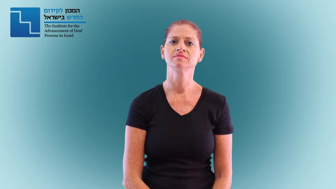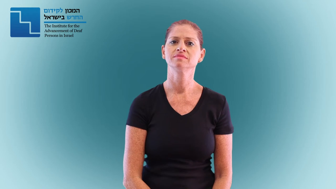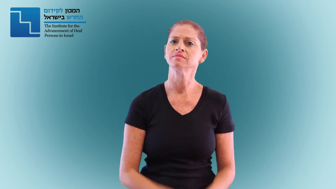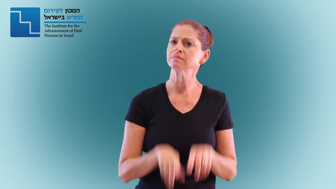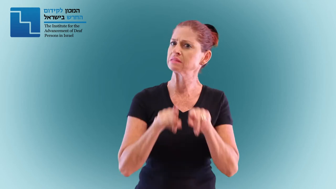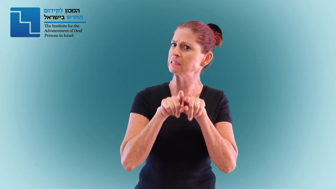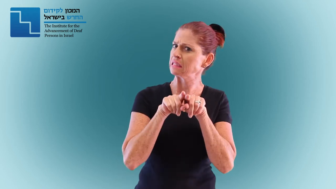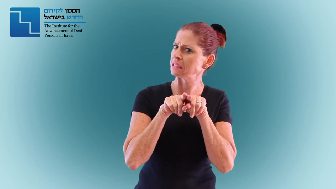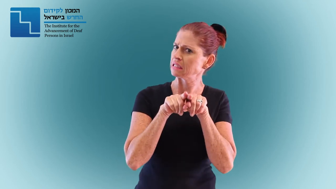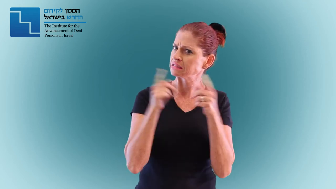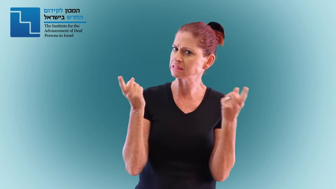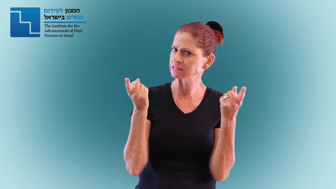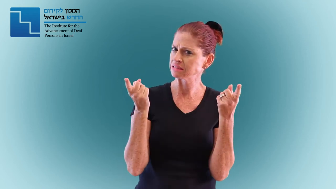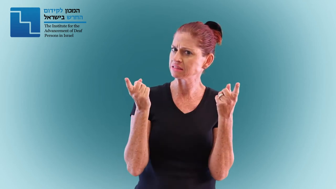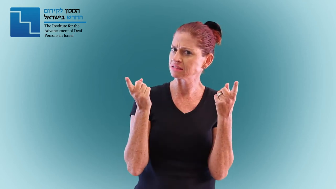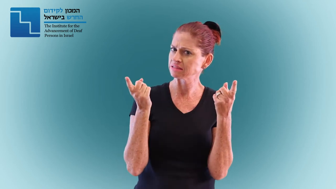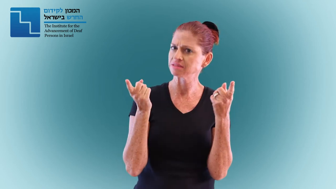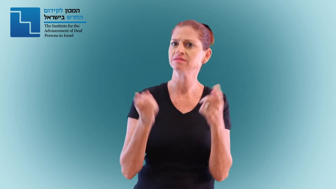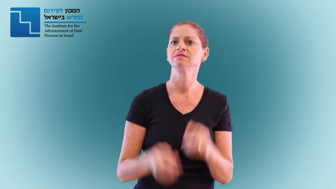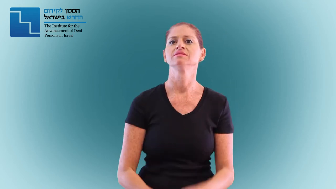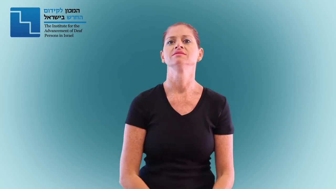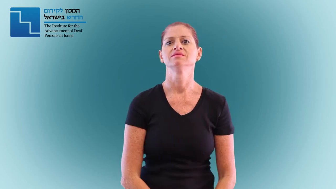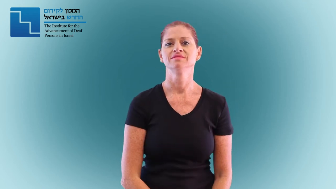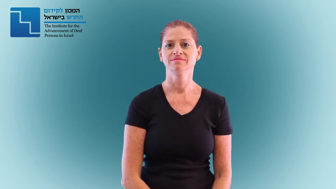שונה